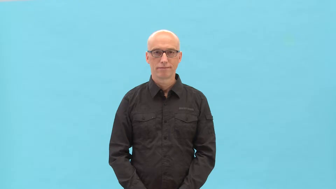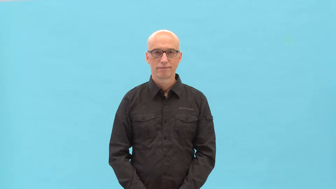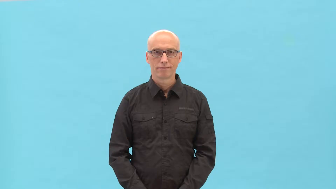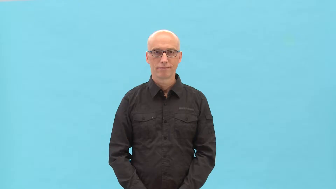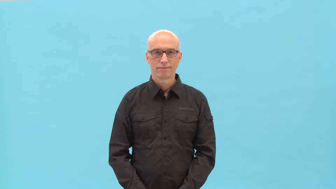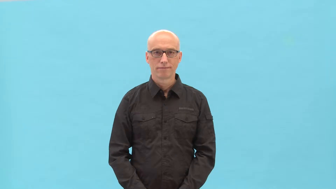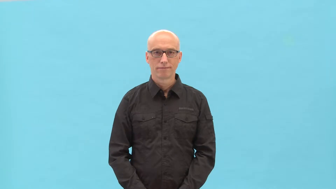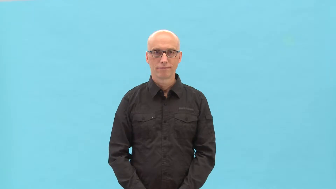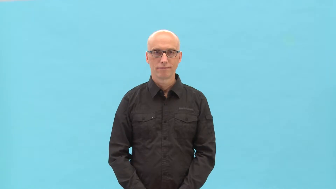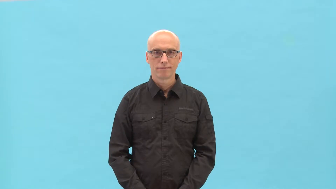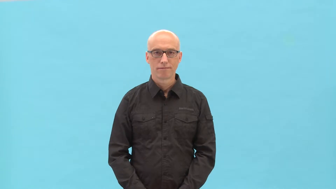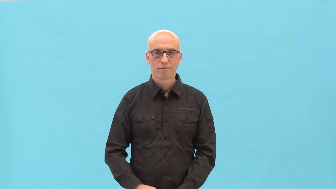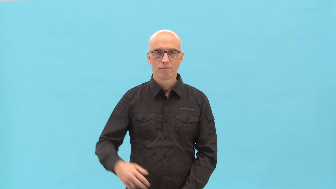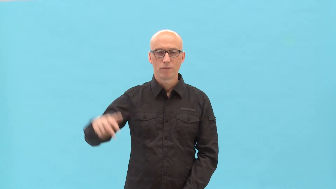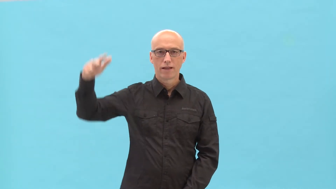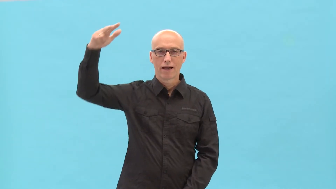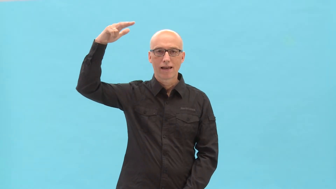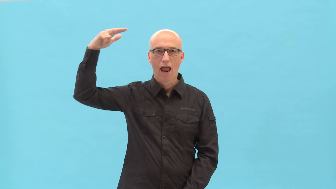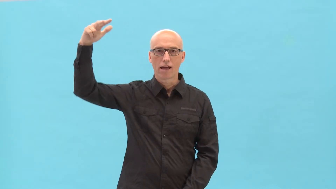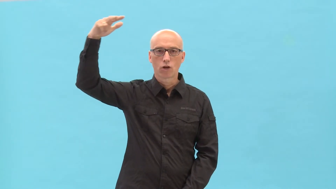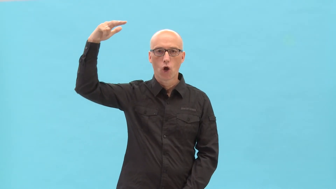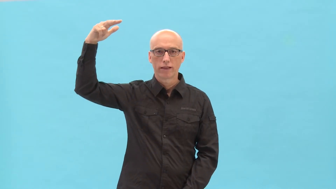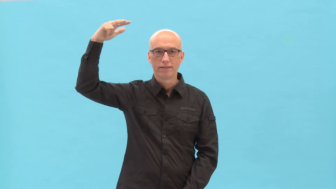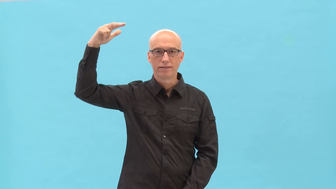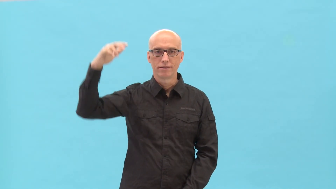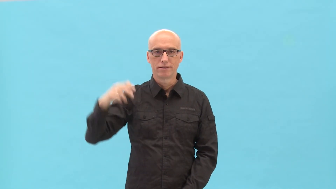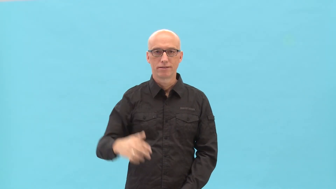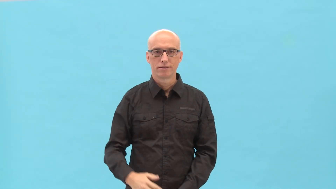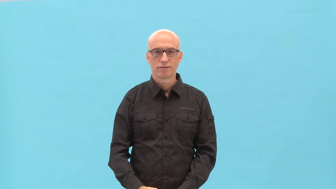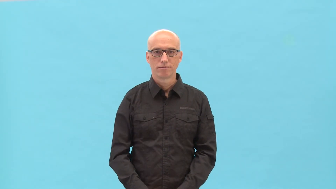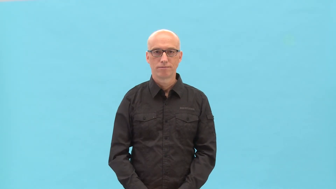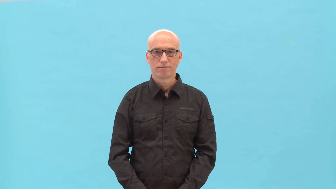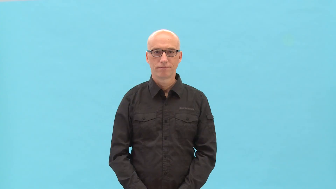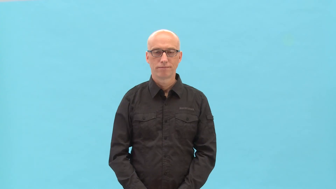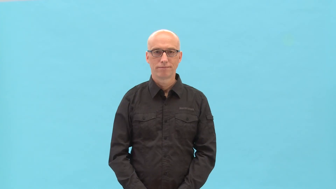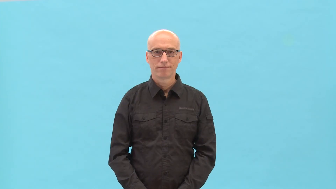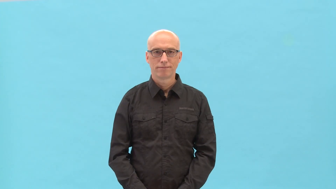REICH GOTTES